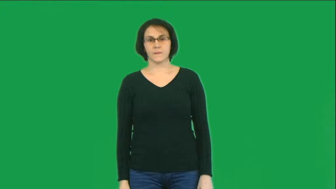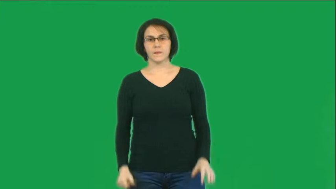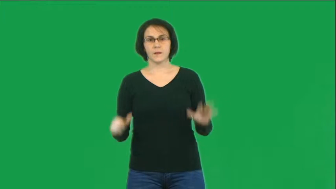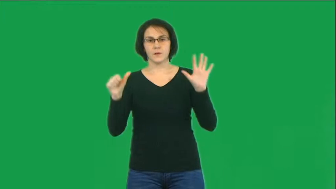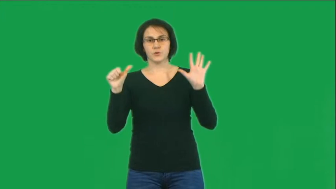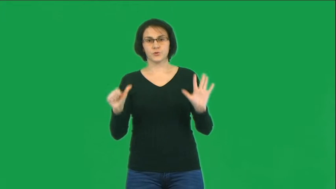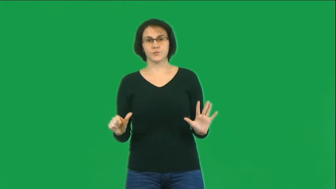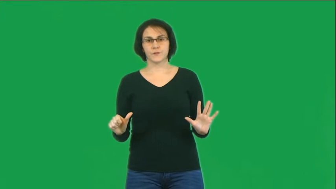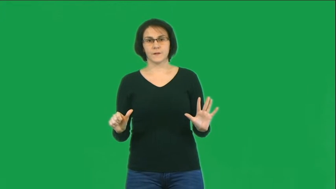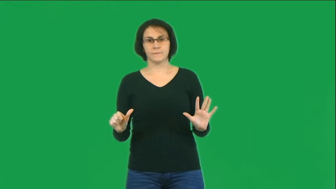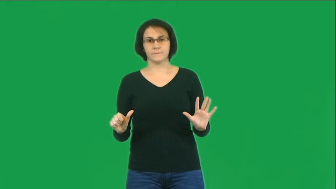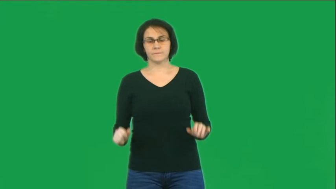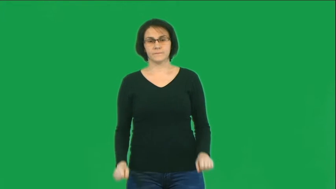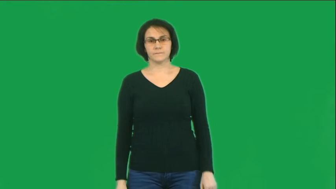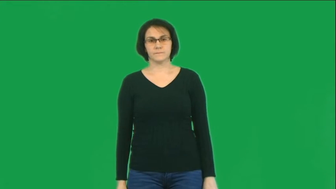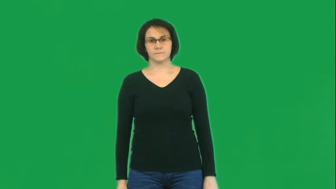szóstka